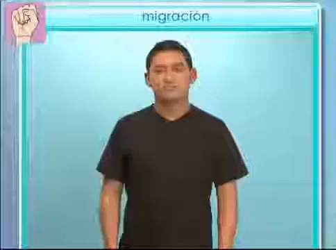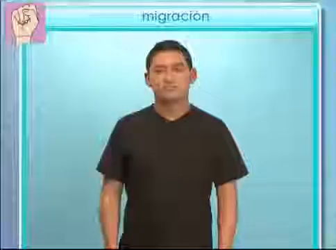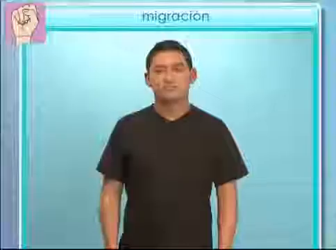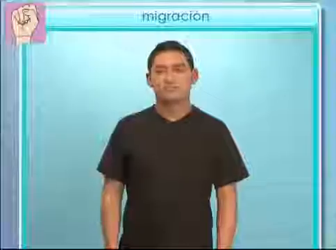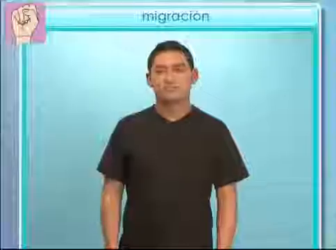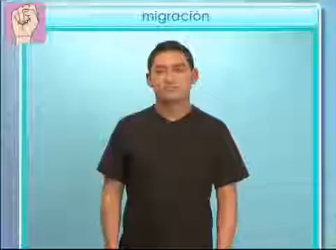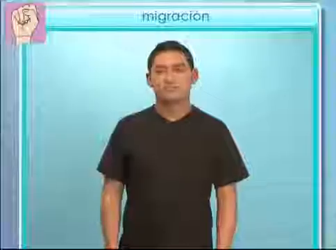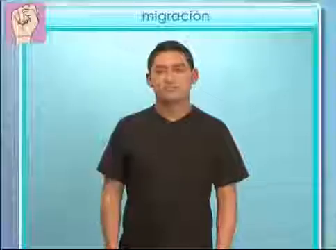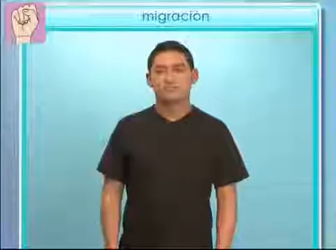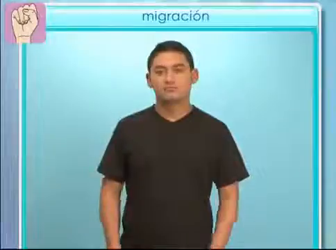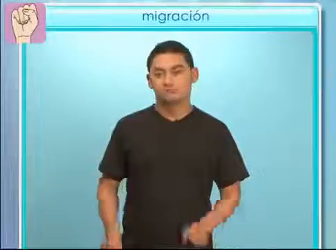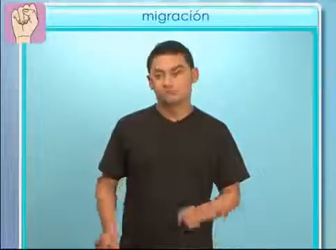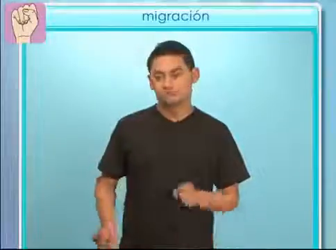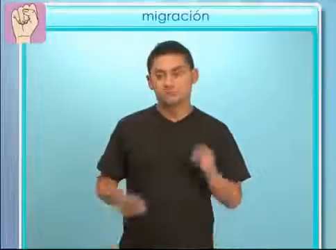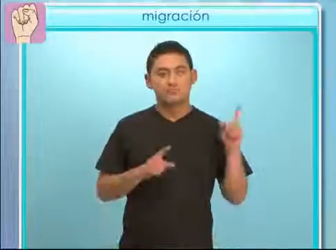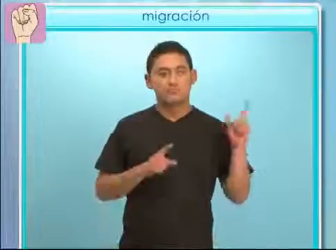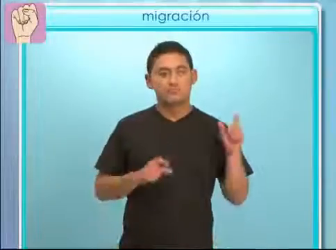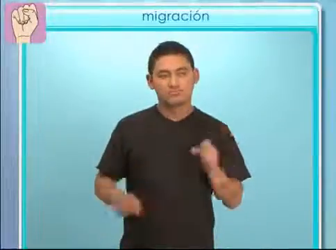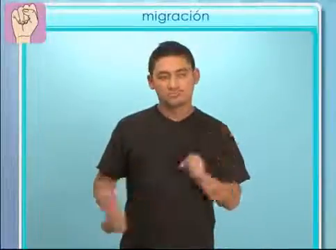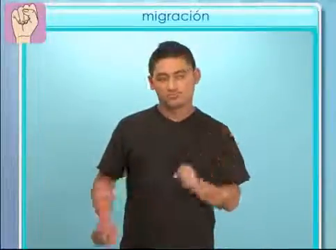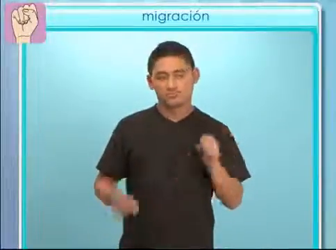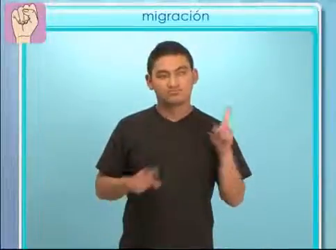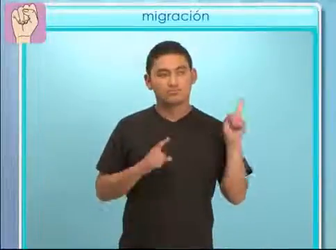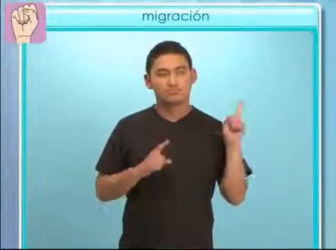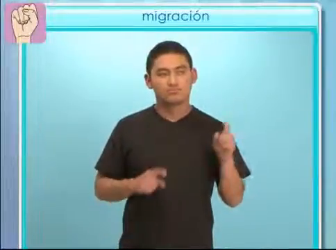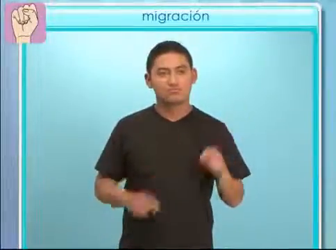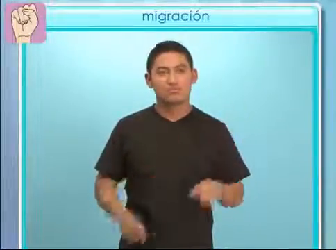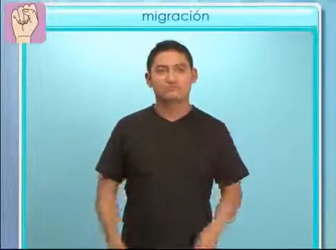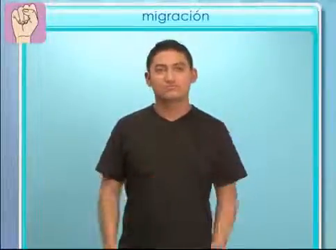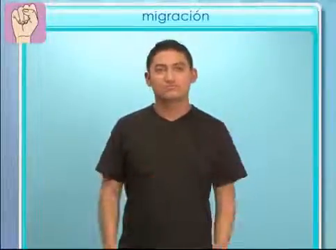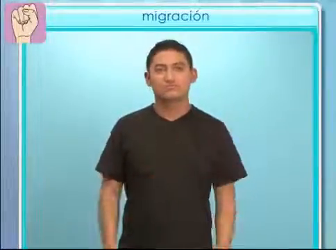MIGRACION